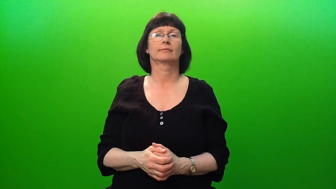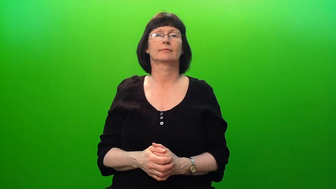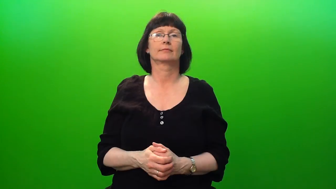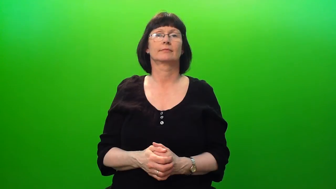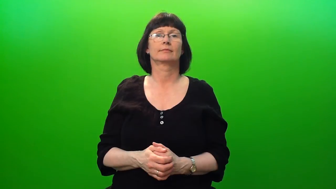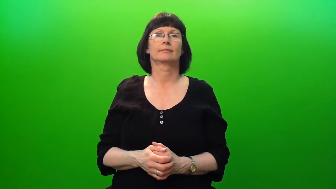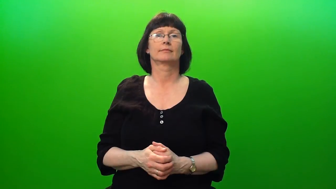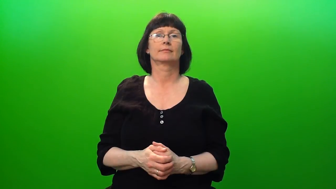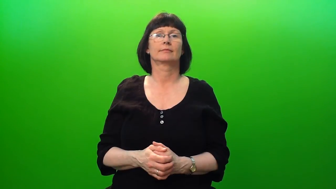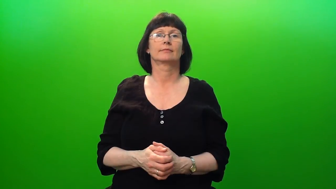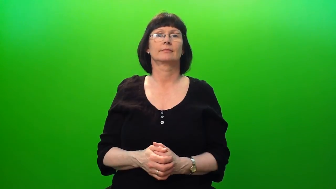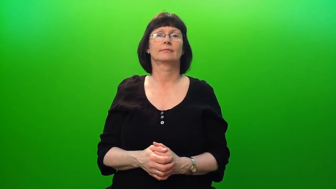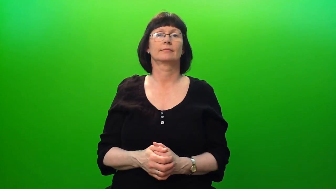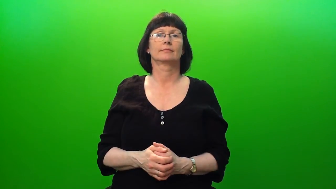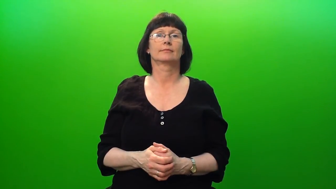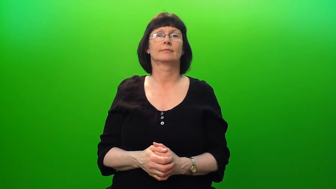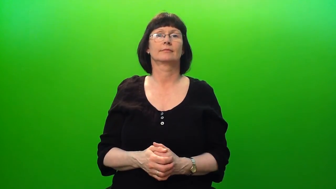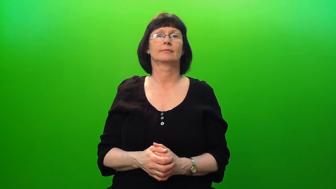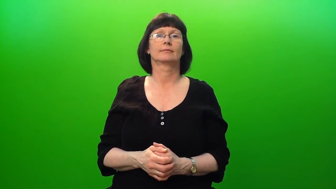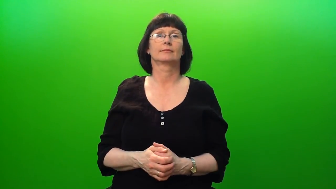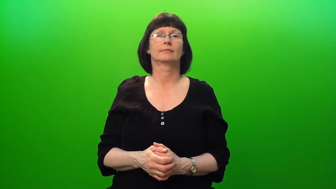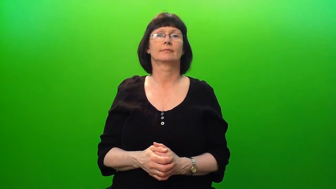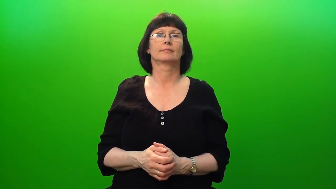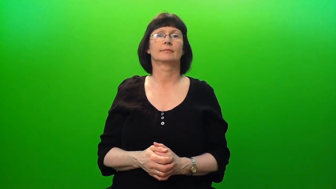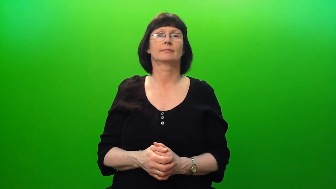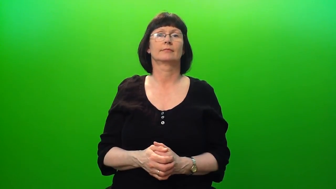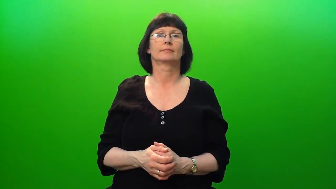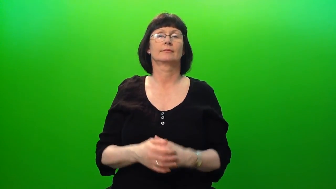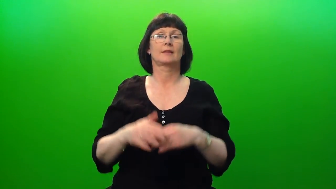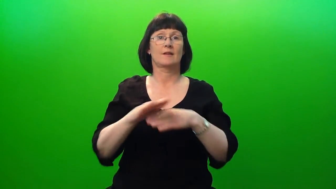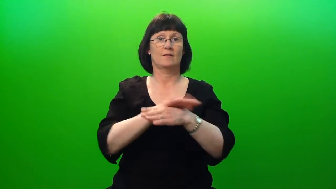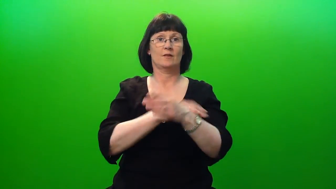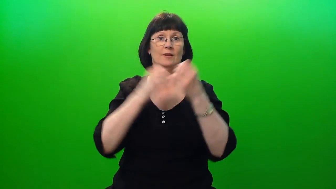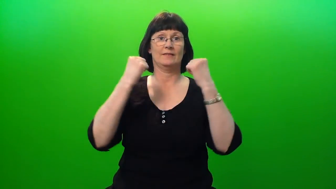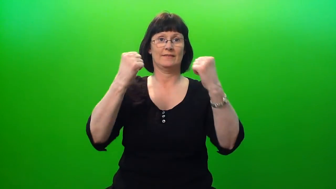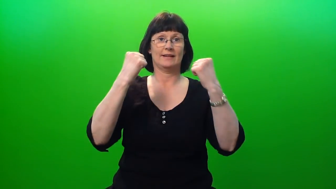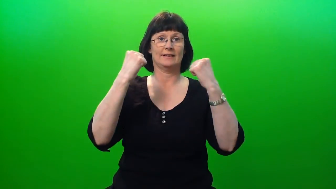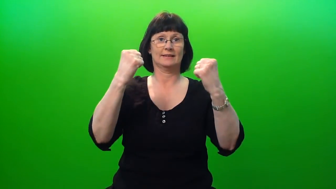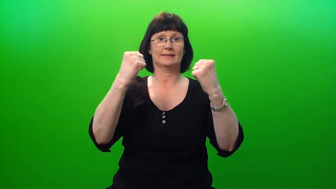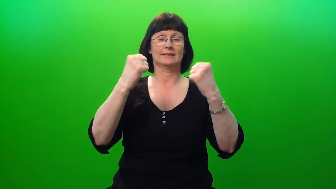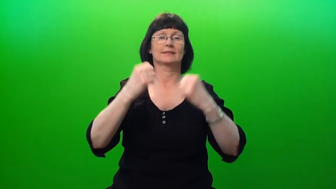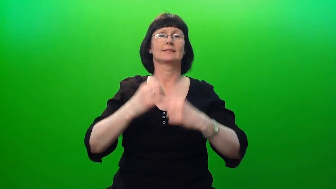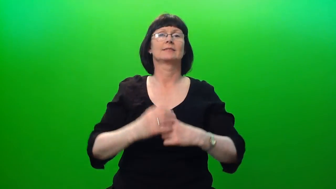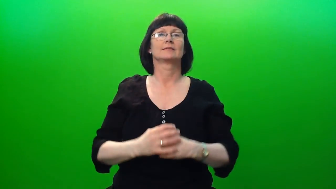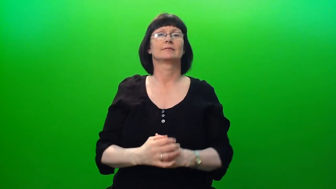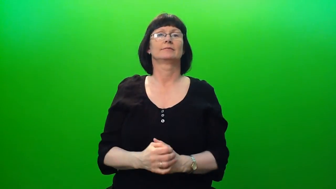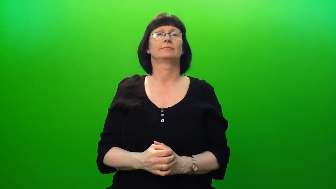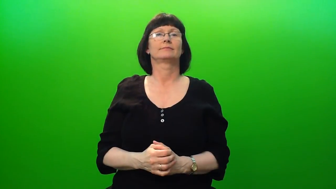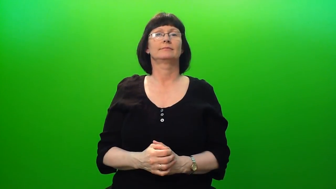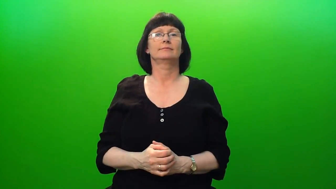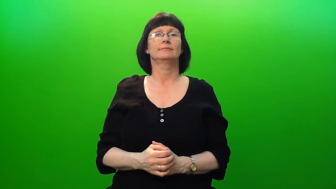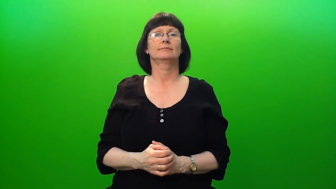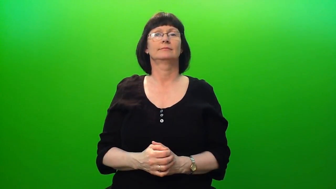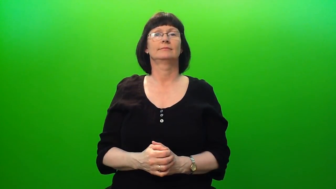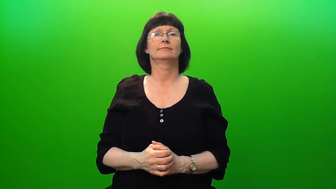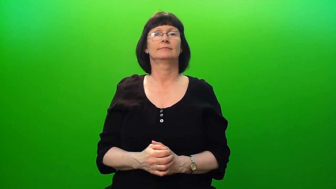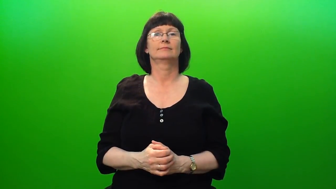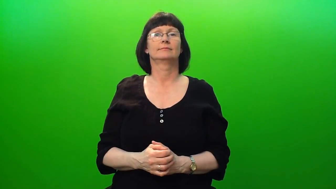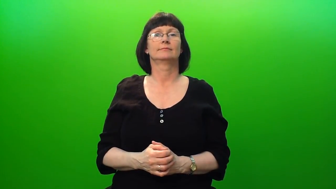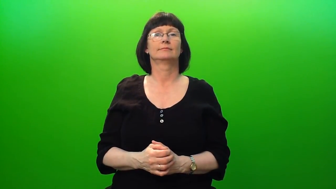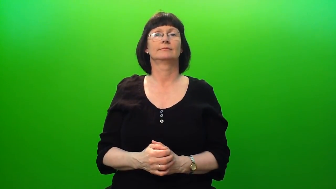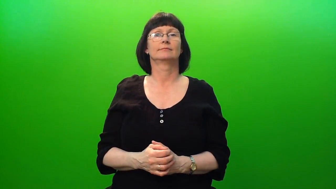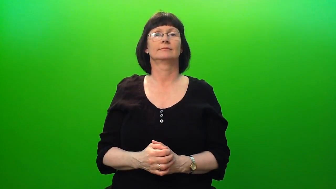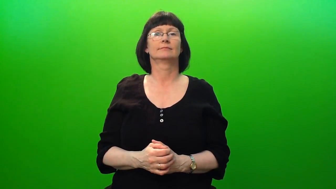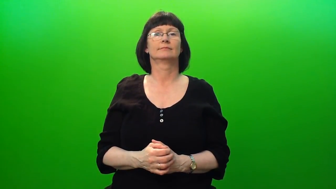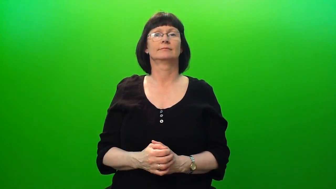Fullveldi